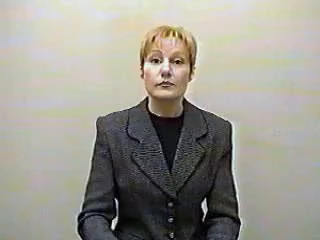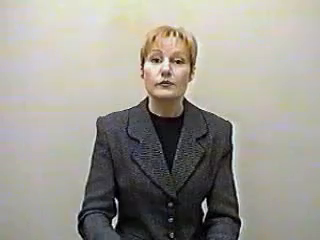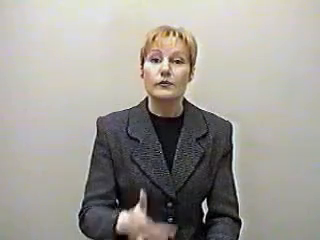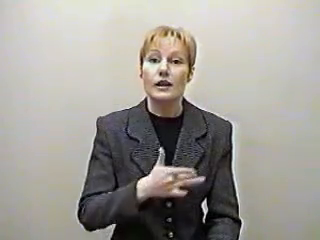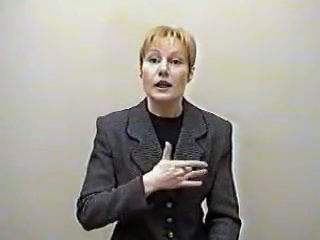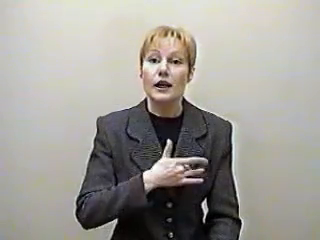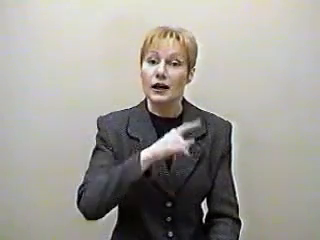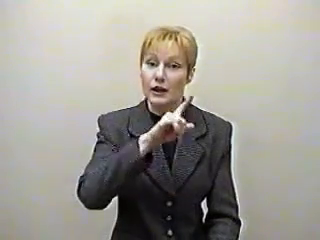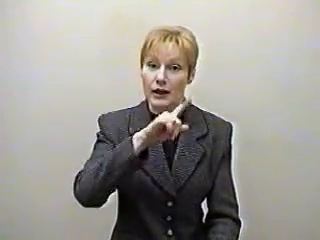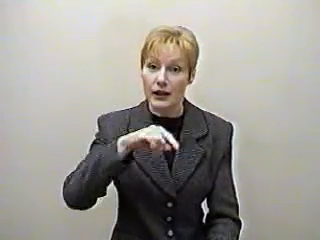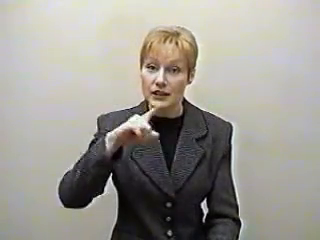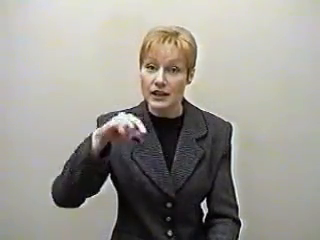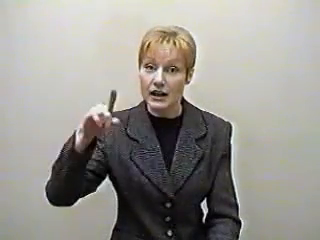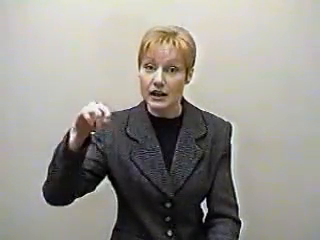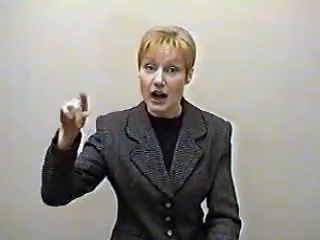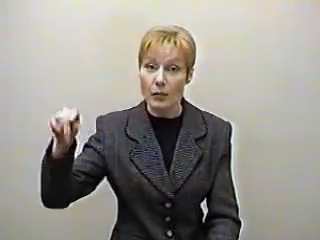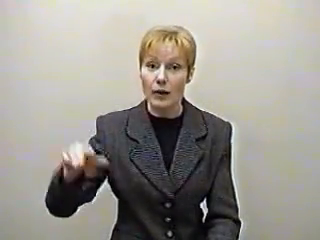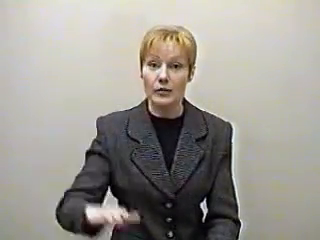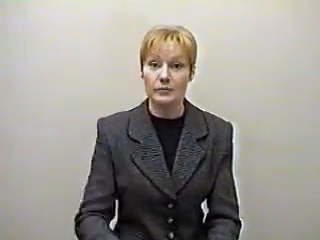кардиограмма